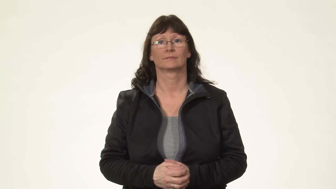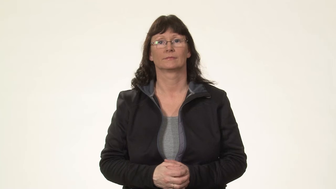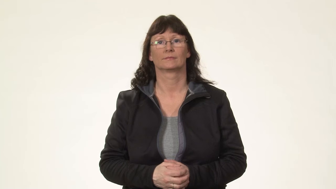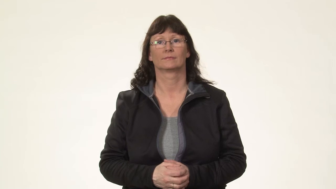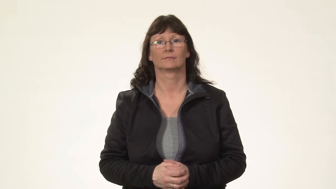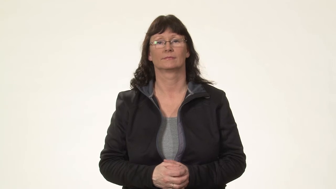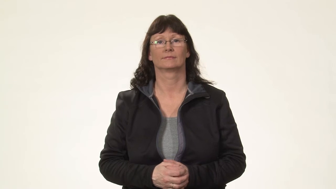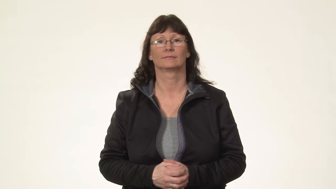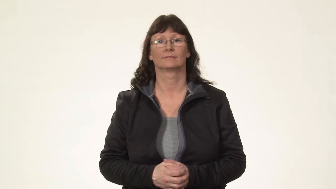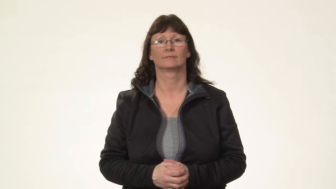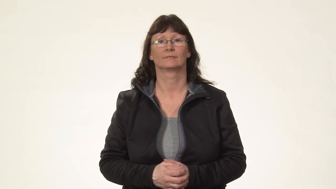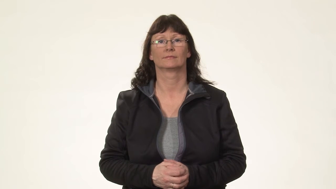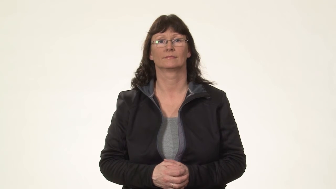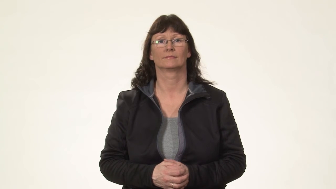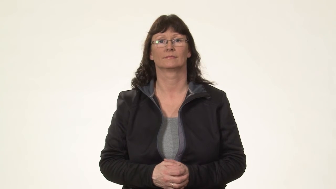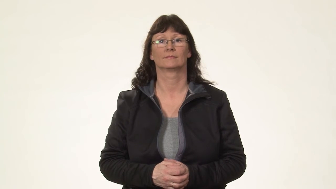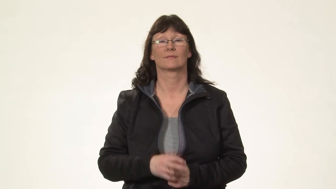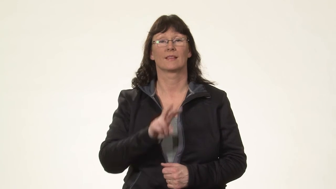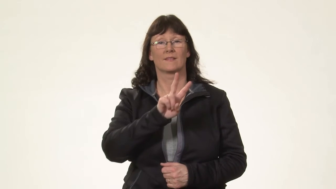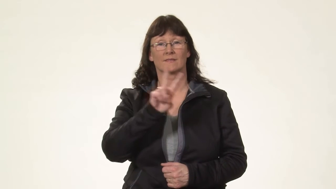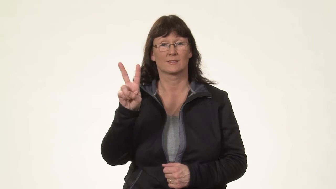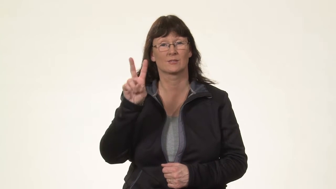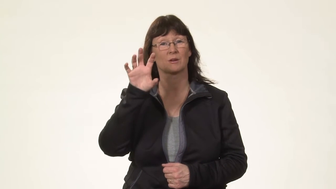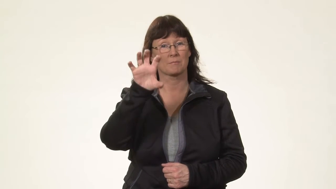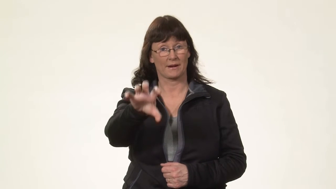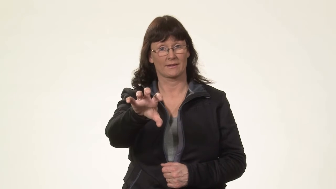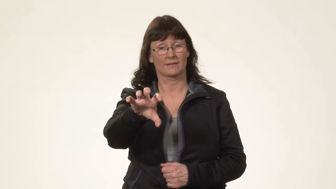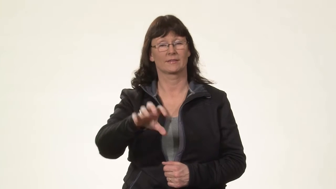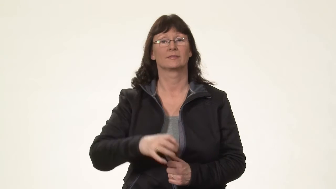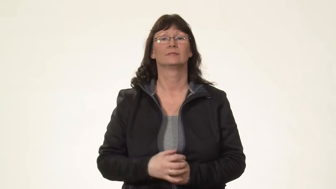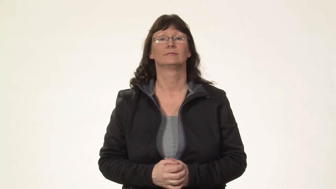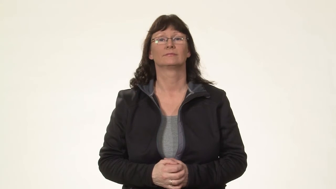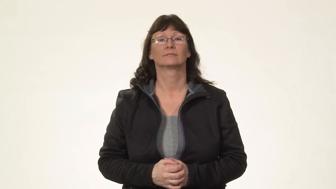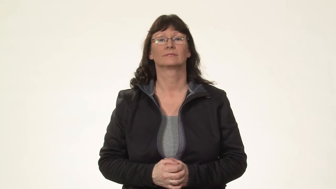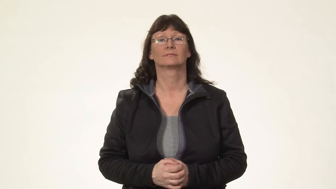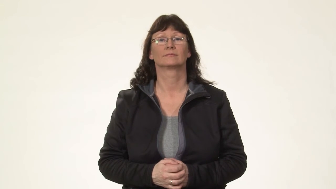Vesturbær